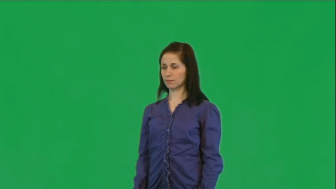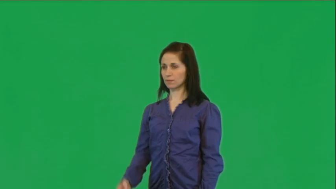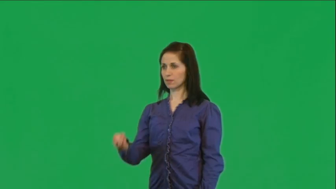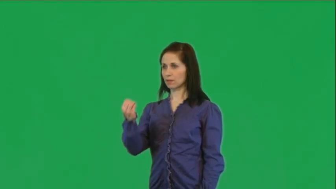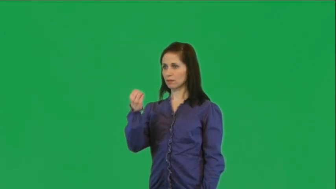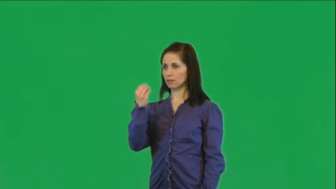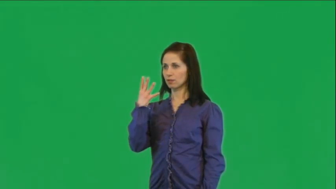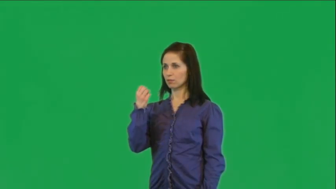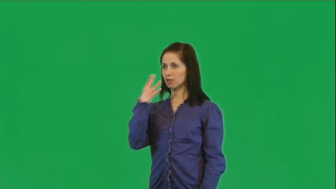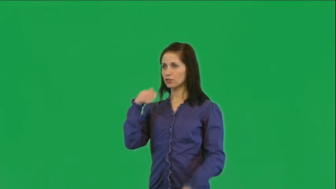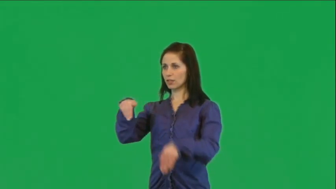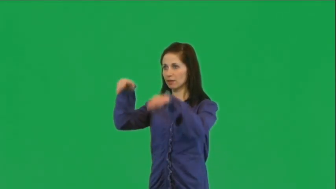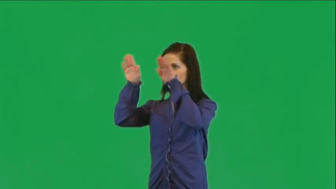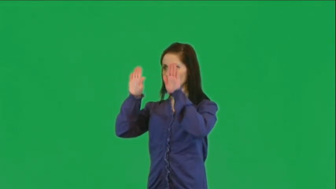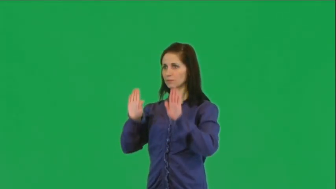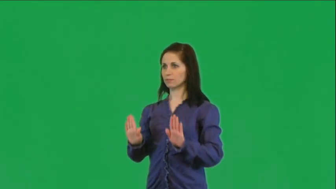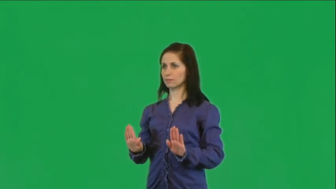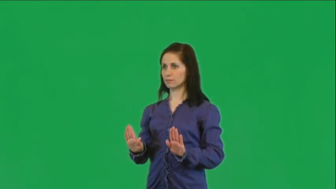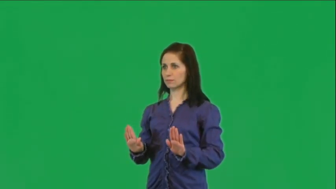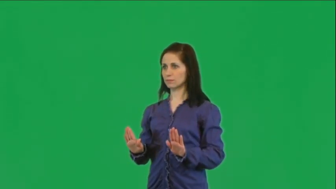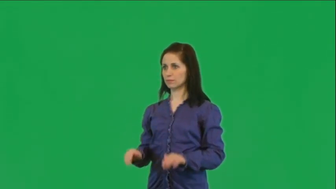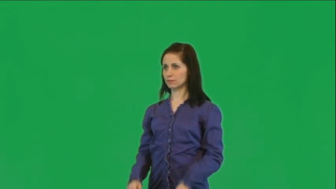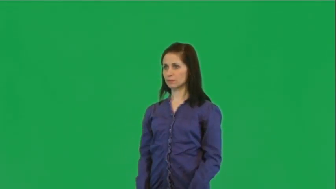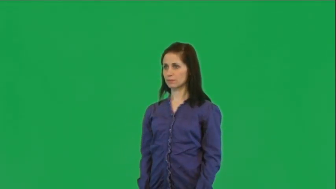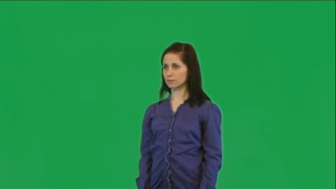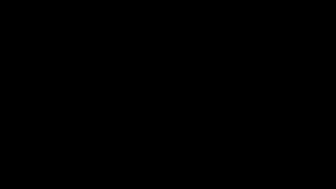kwiaciarnia